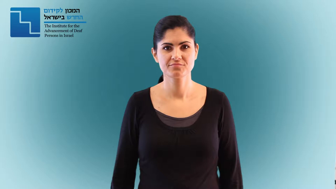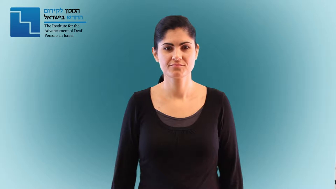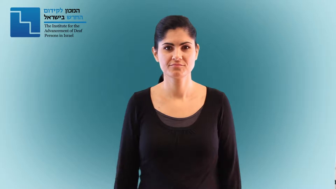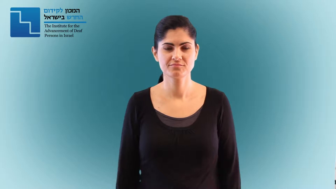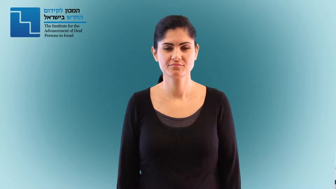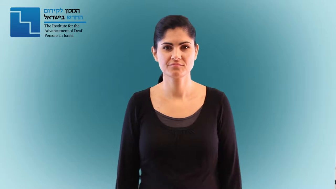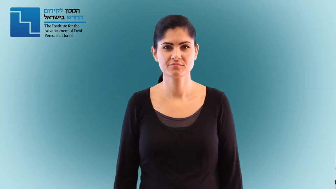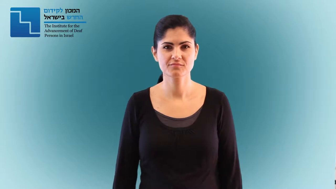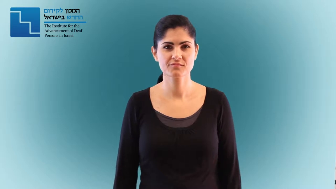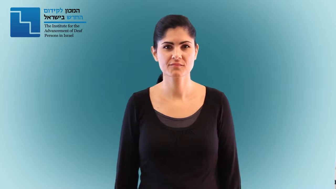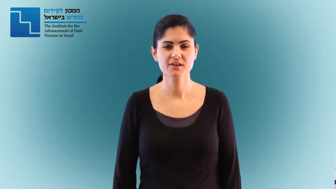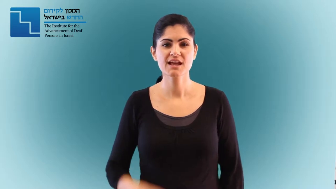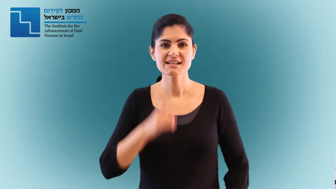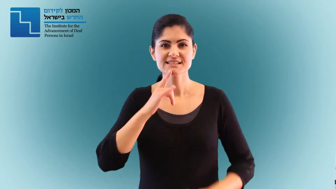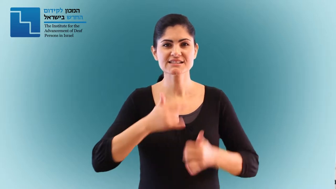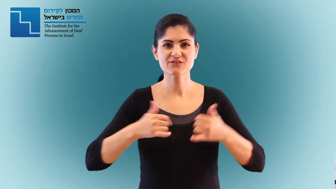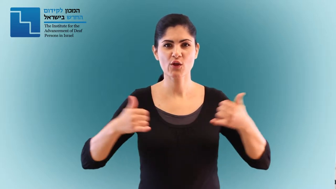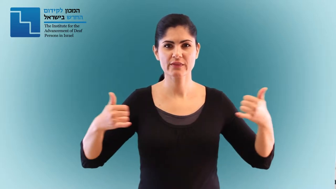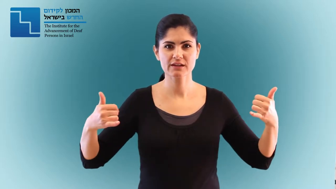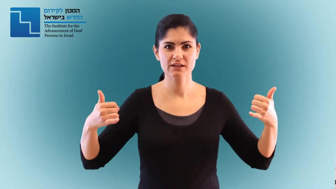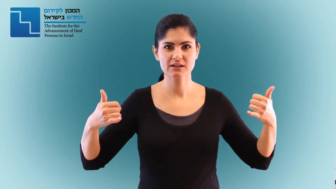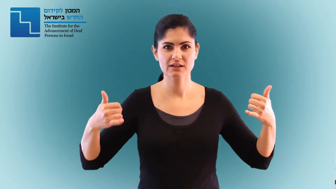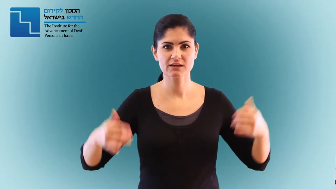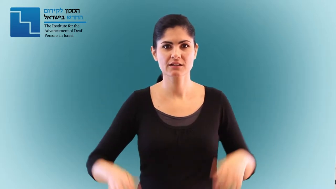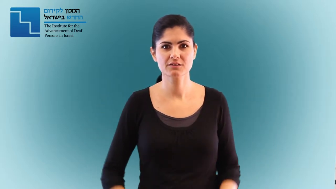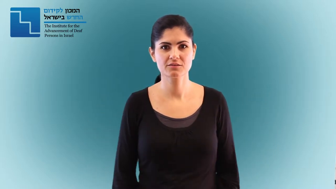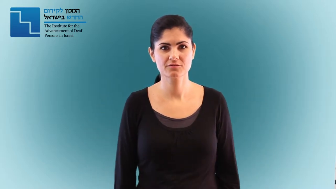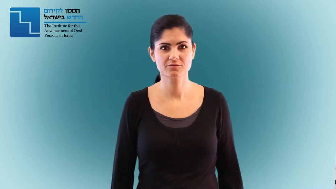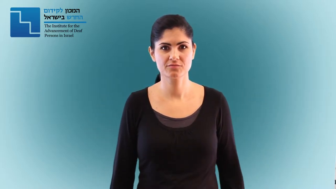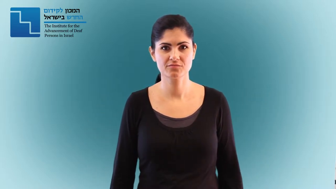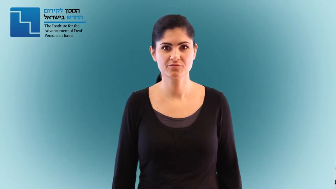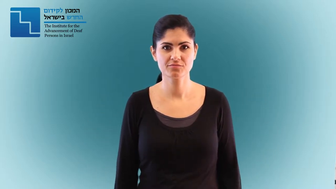צבעוני (ססגוני)